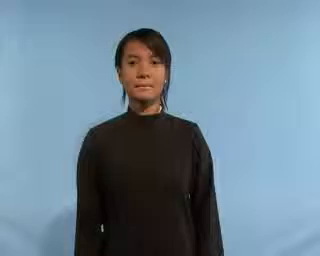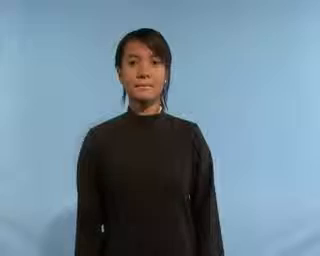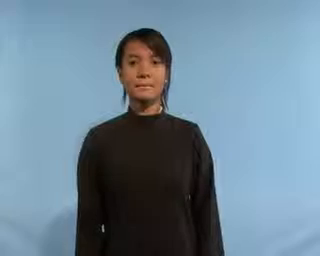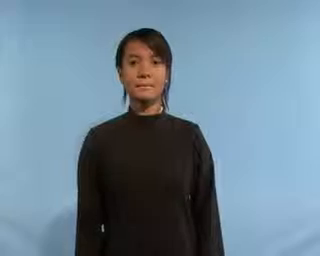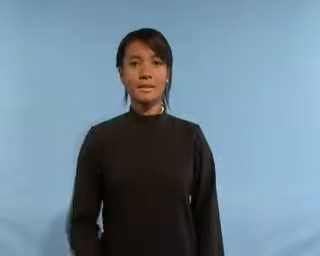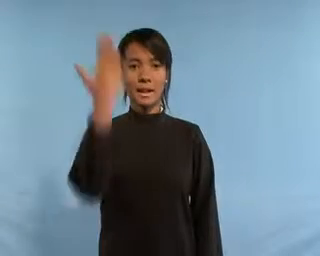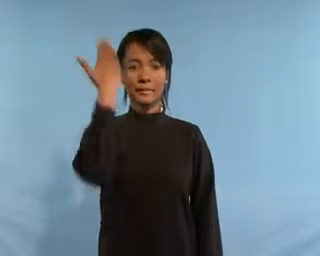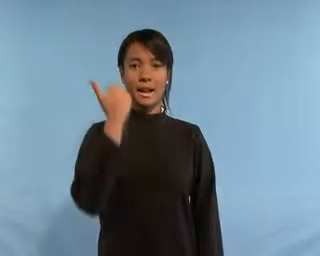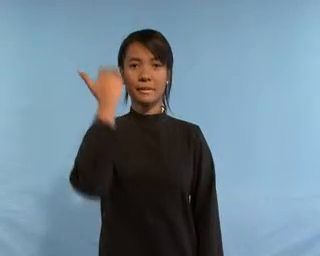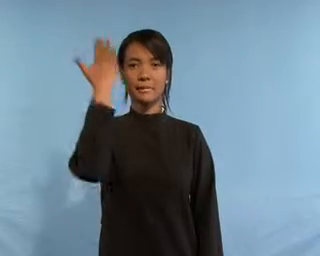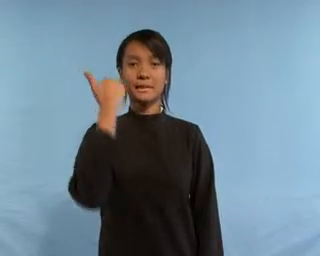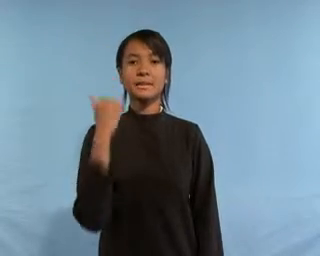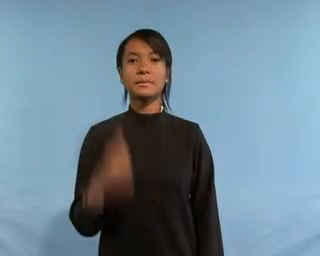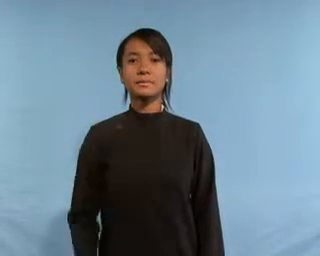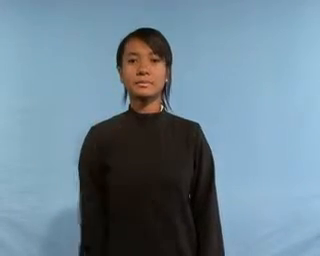zazavavy